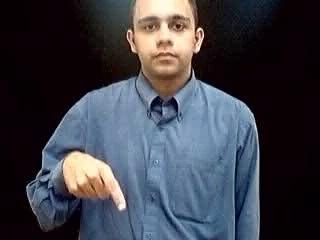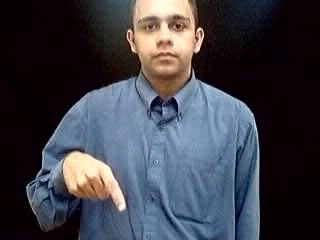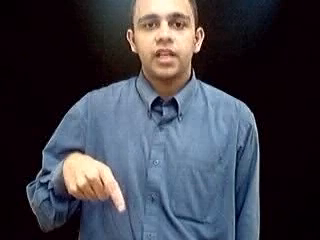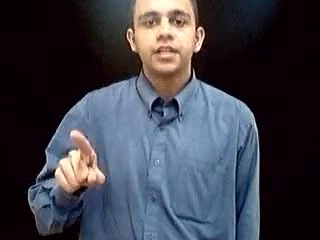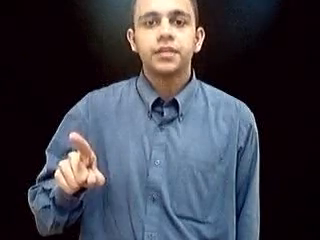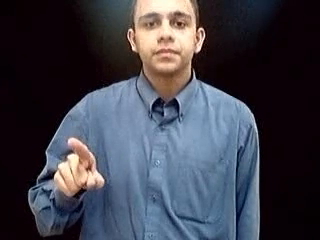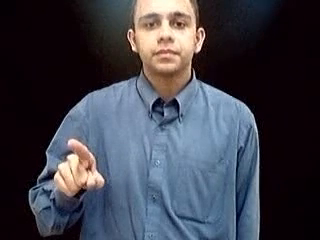ir